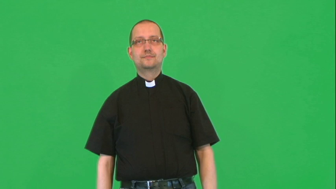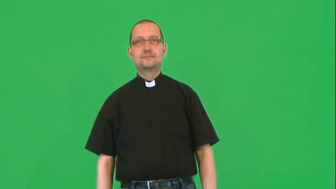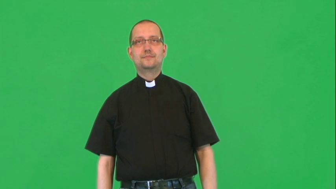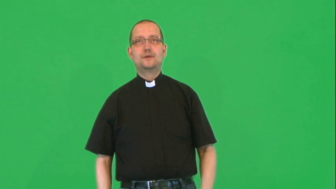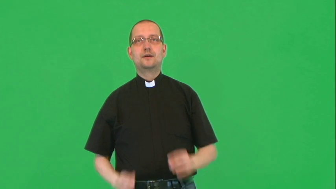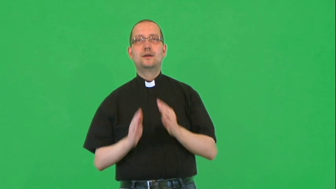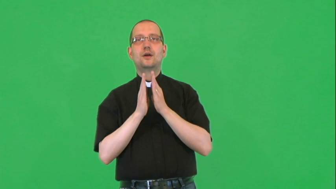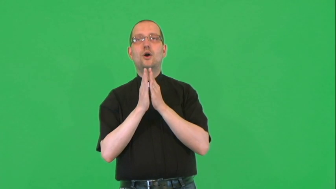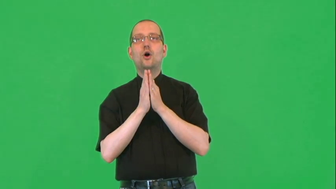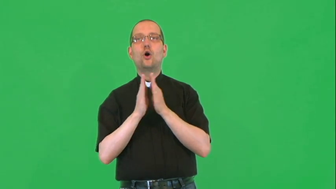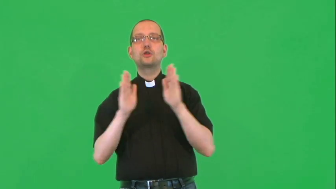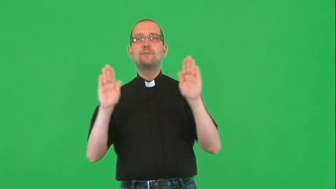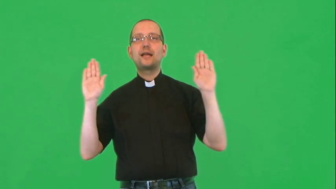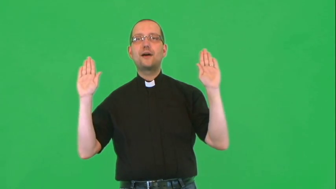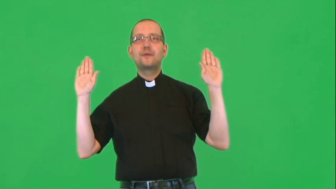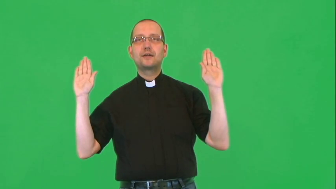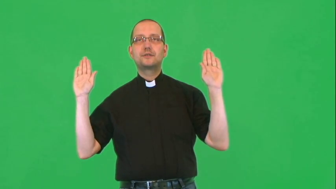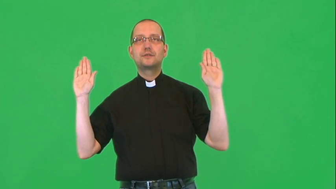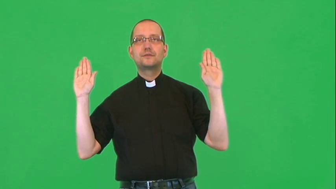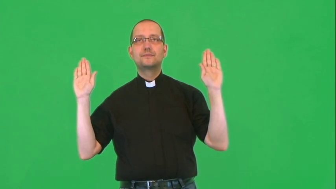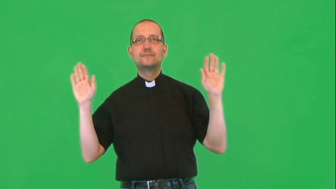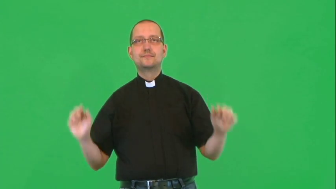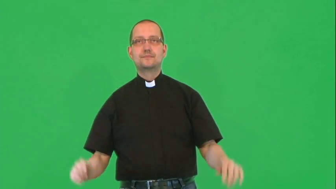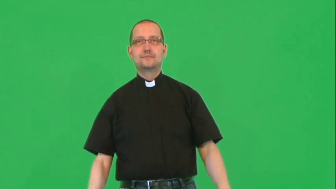odprawiać